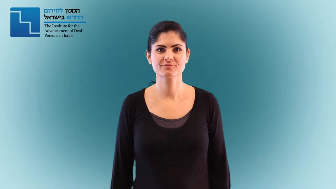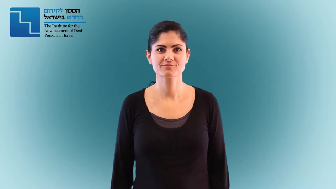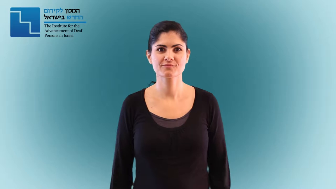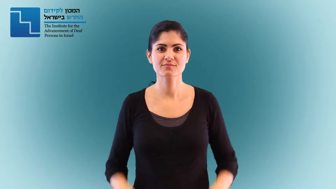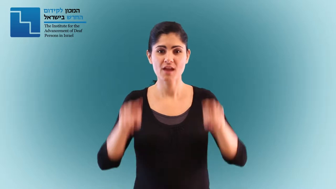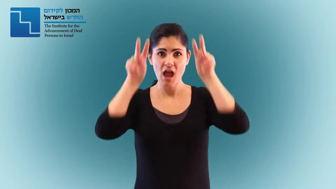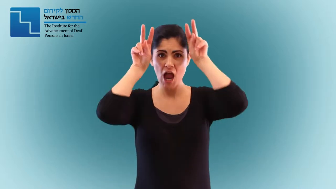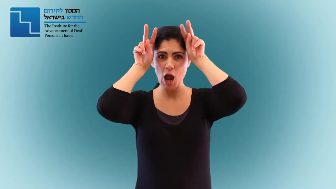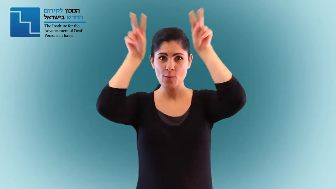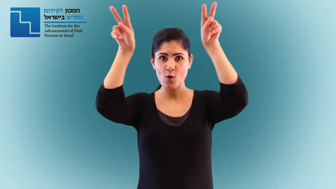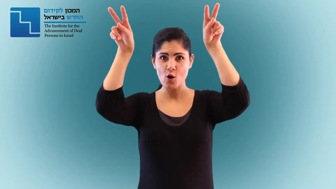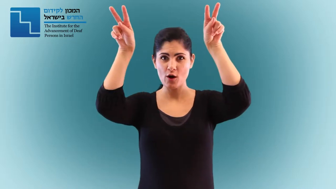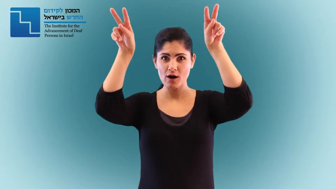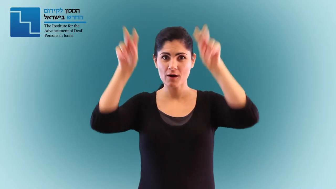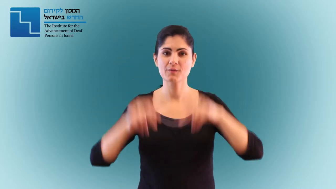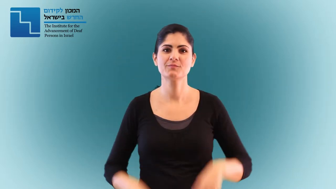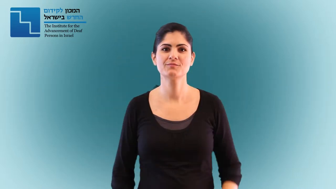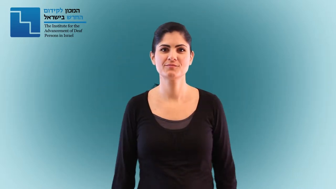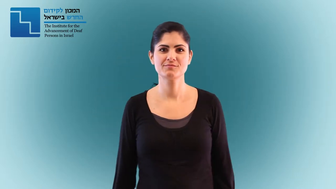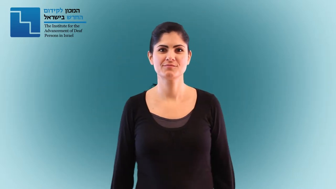חמור